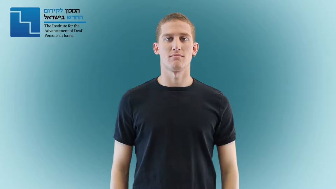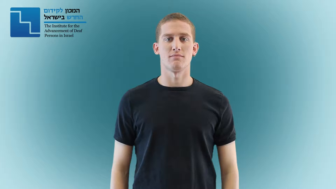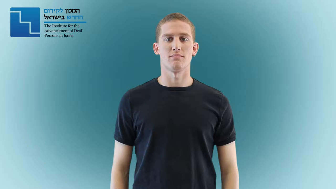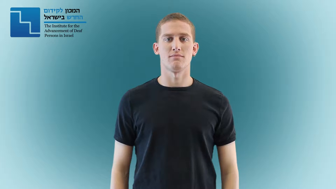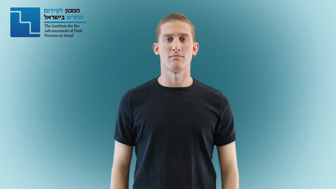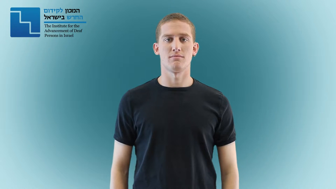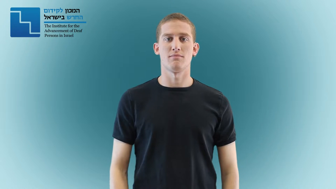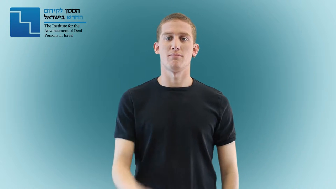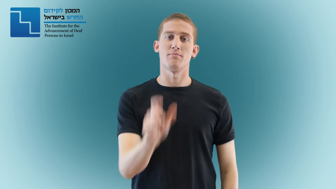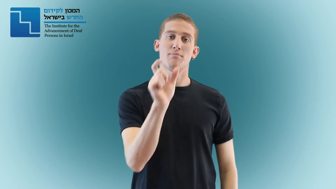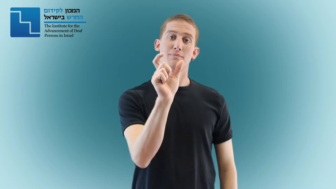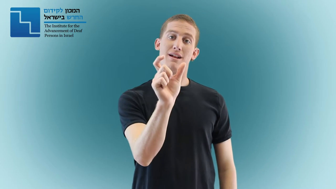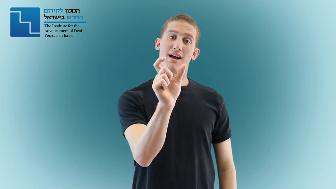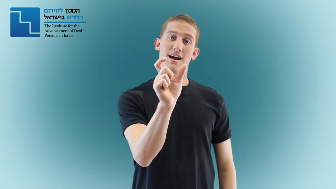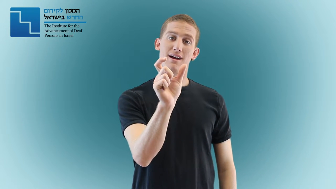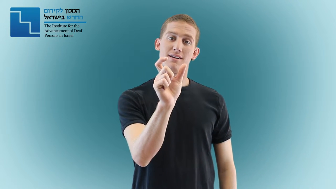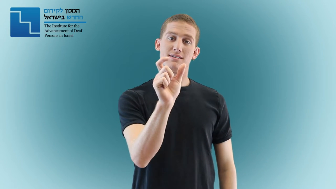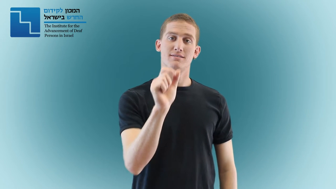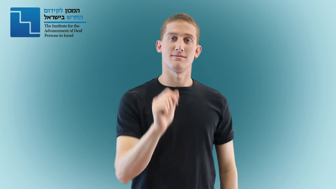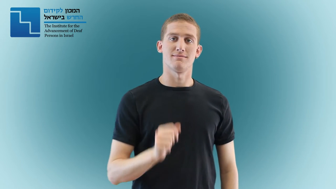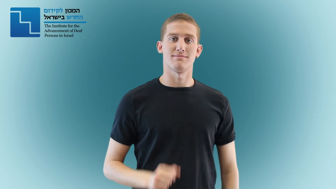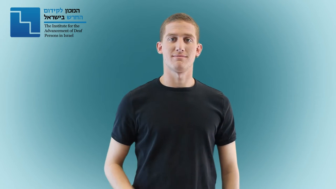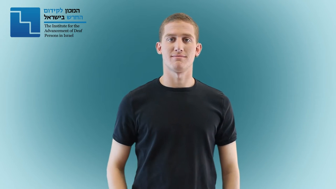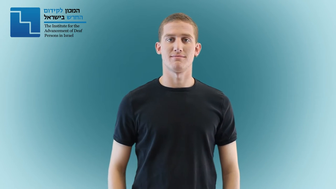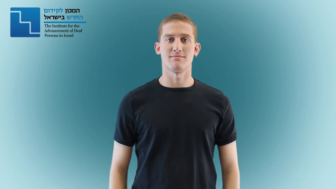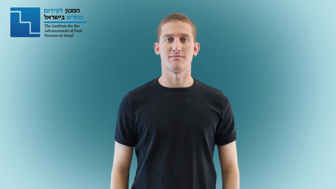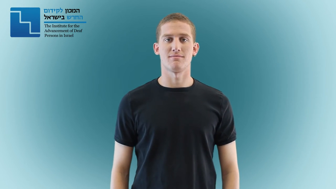מילה